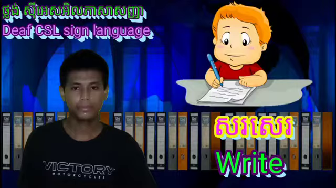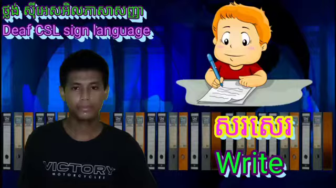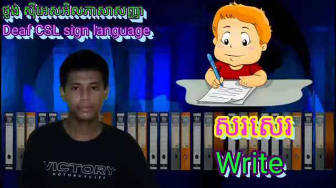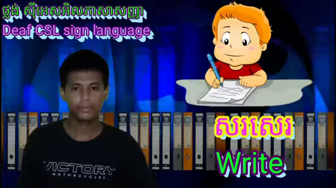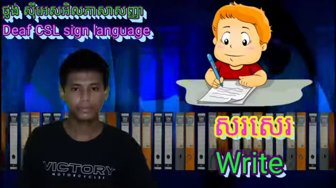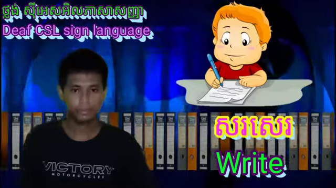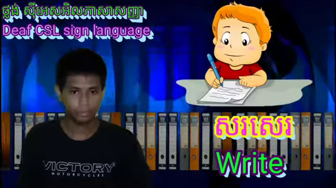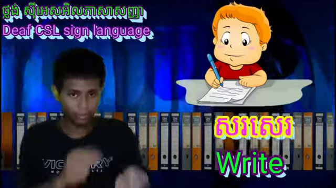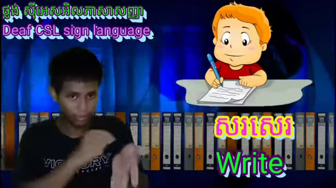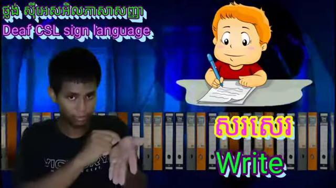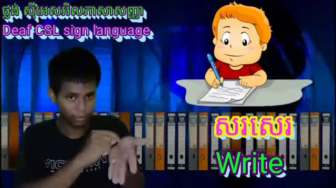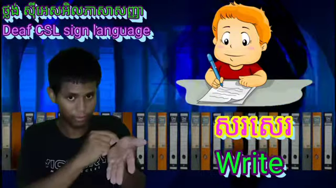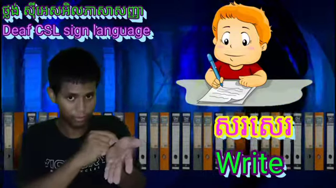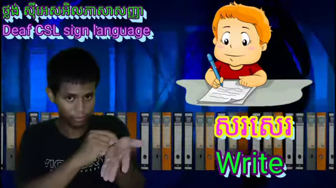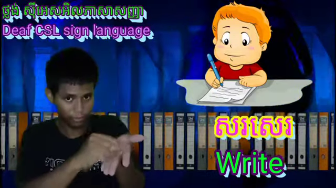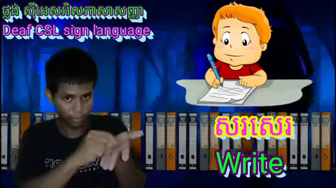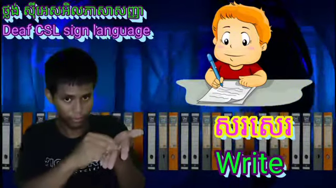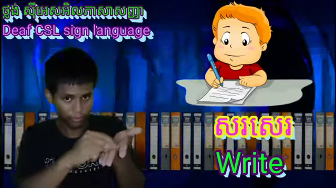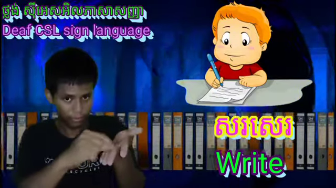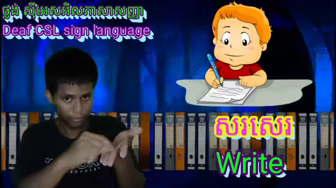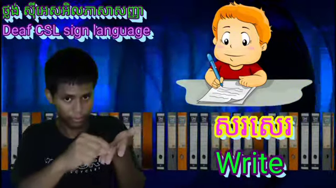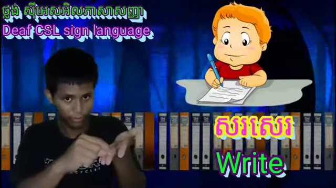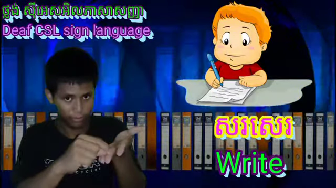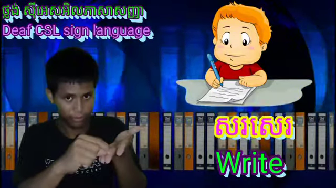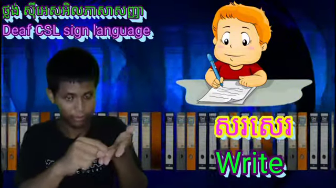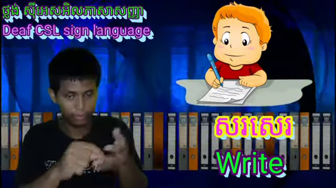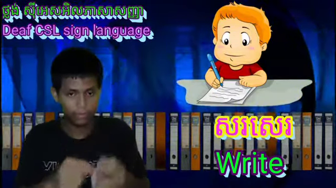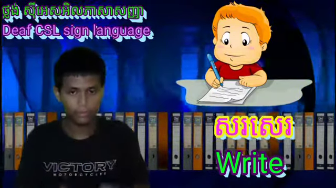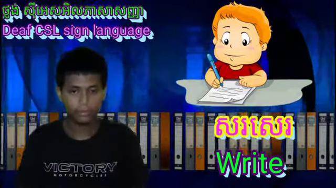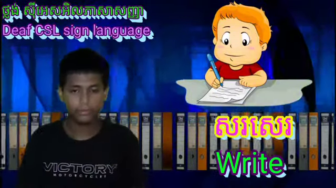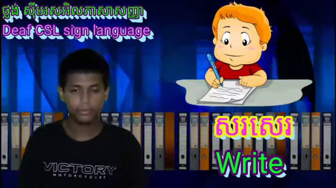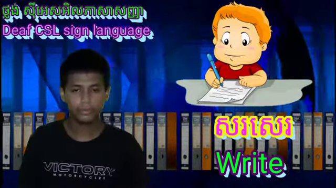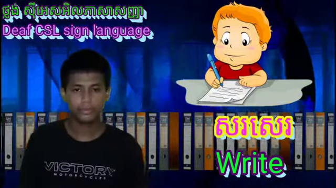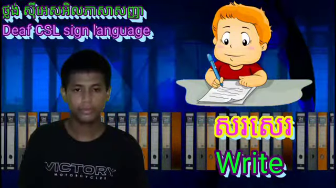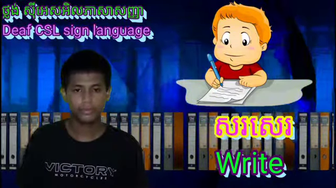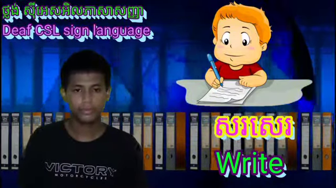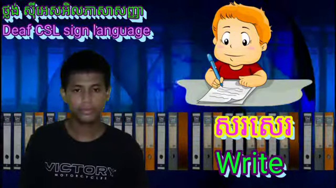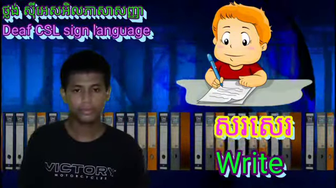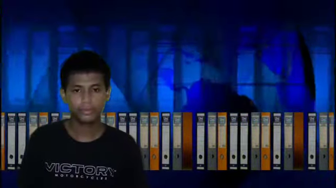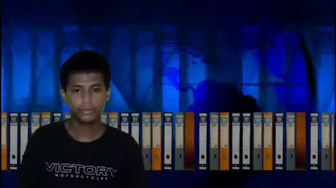សរសេរ